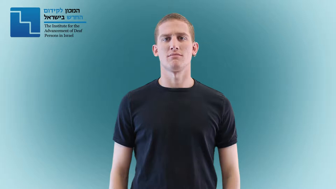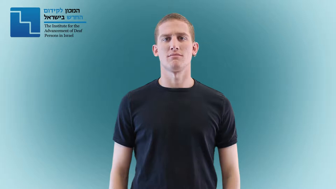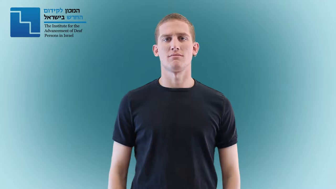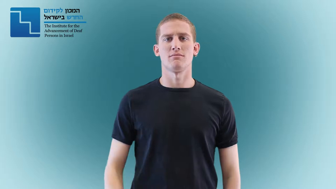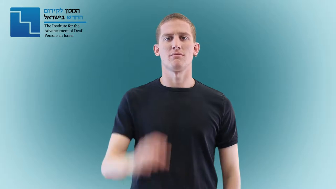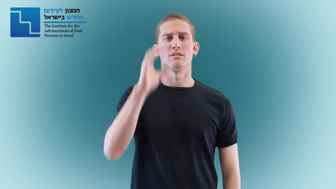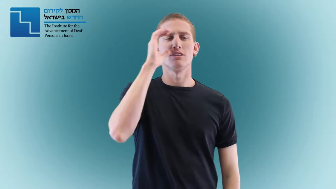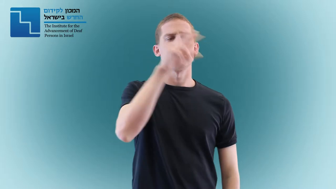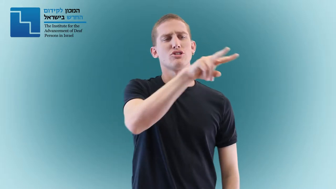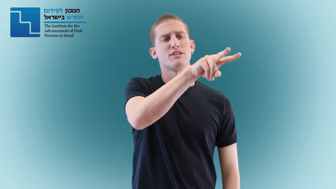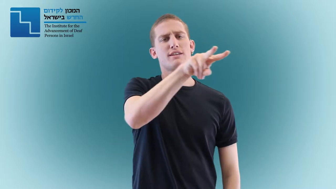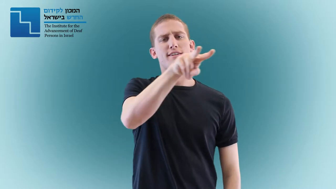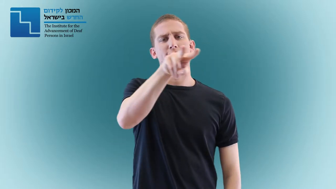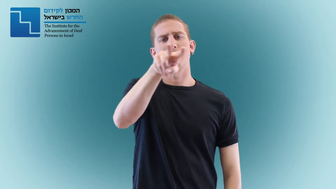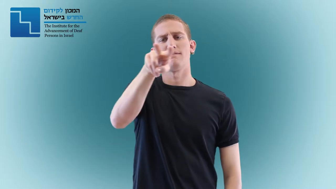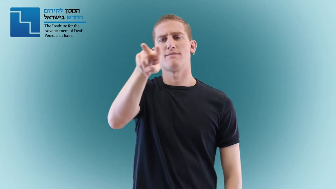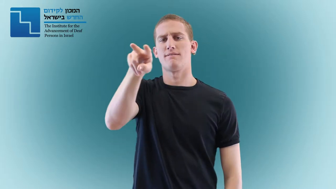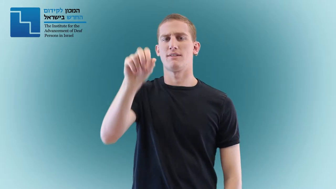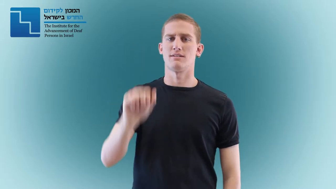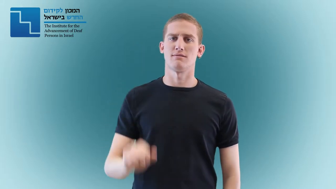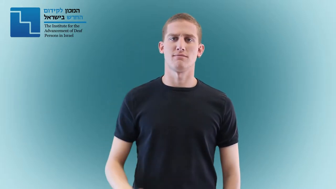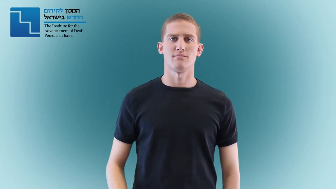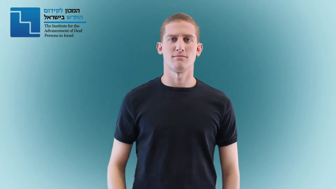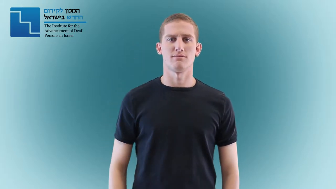להשקיף